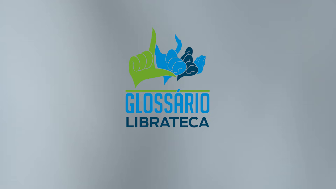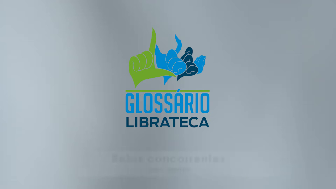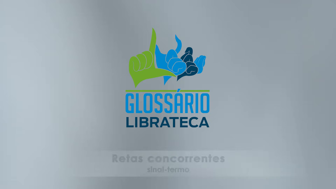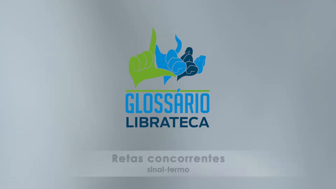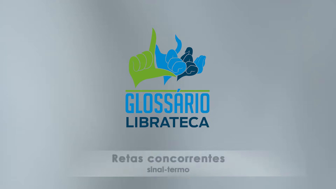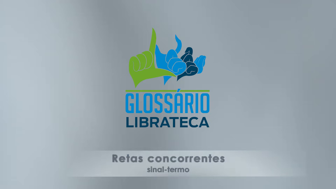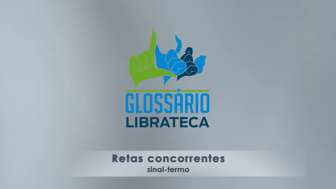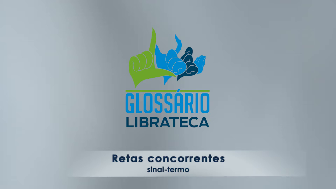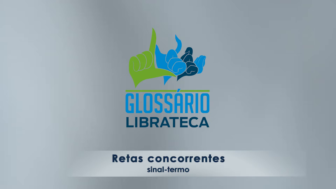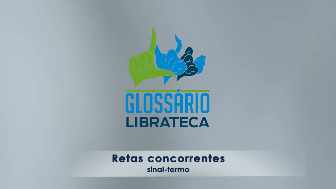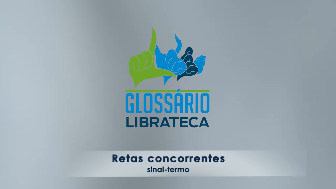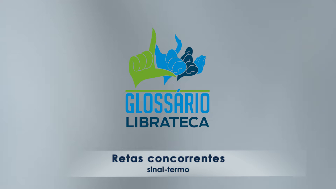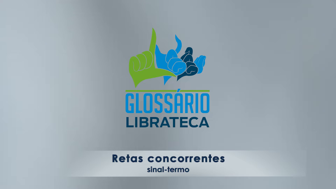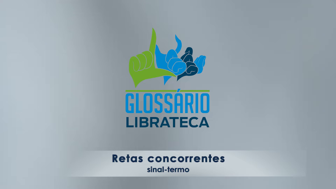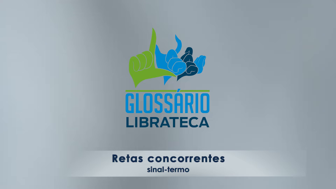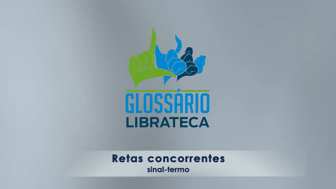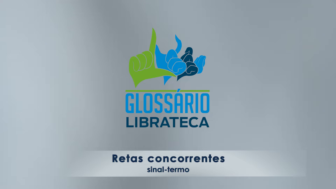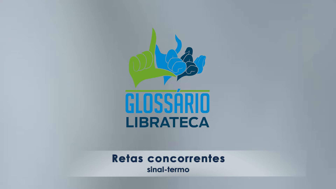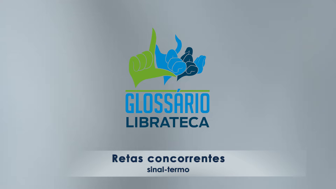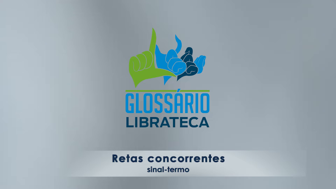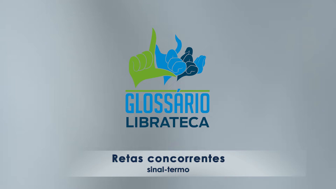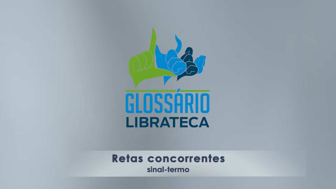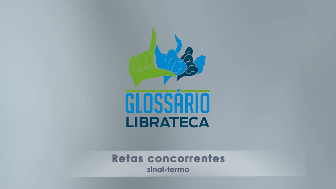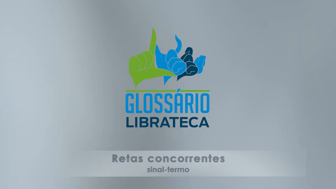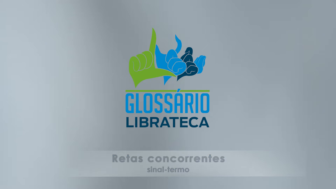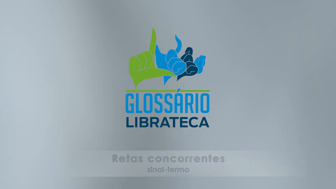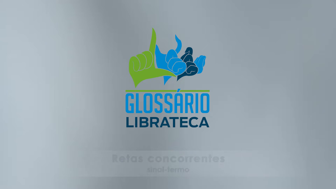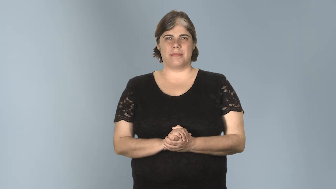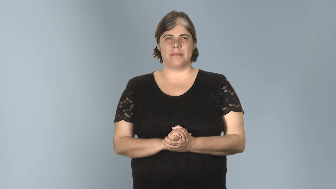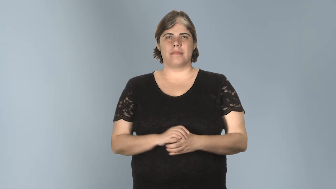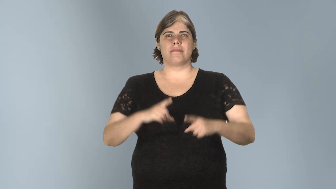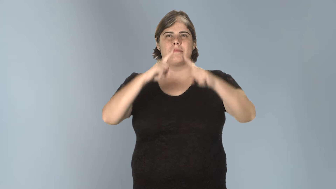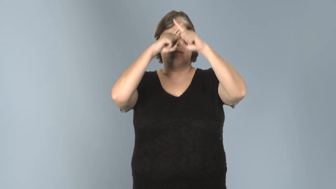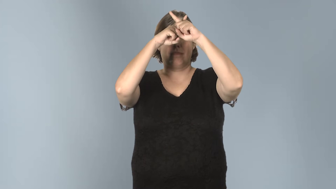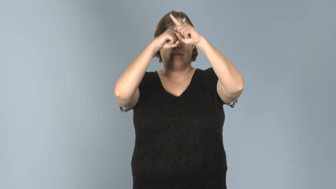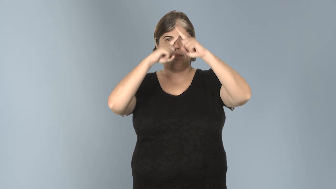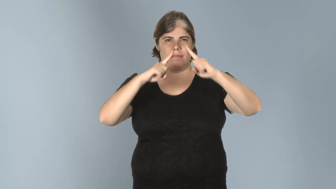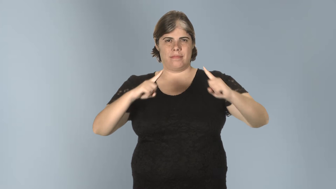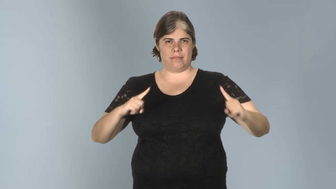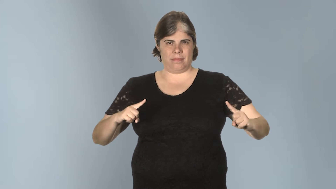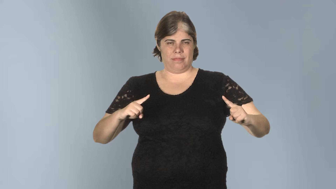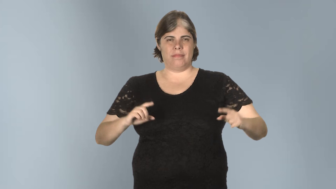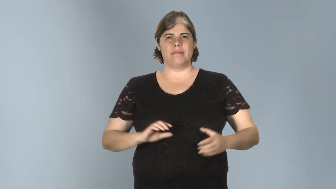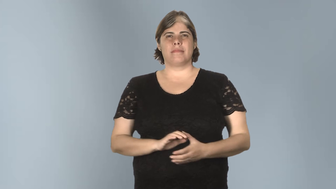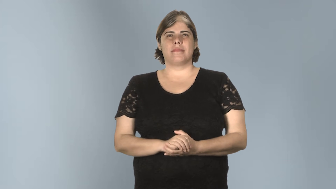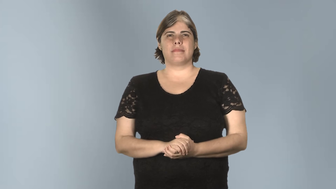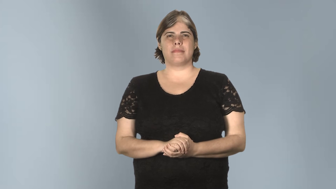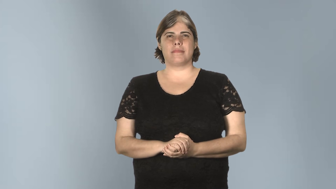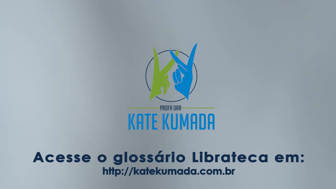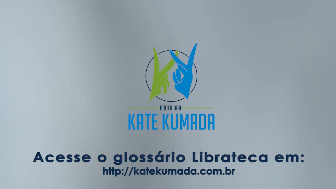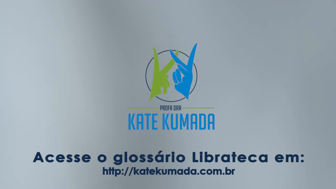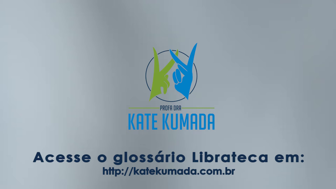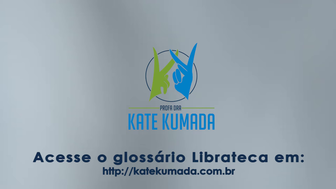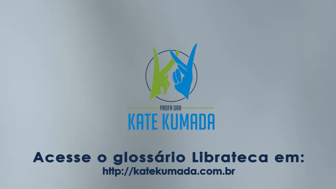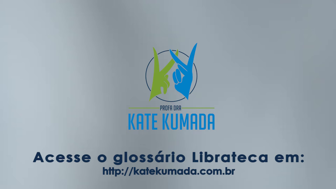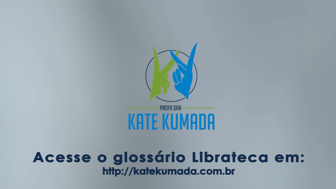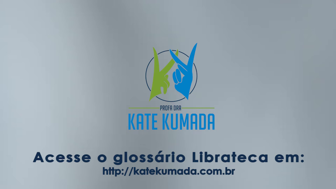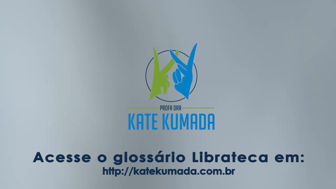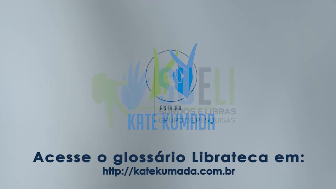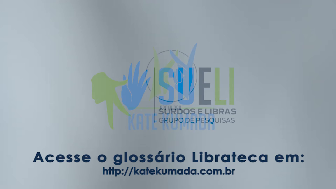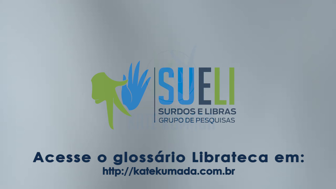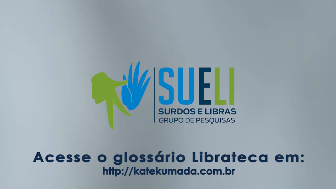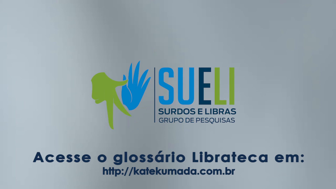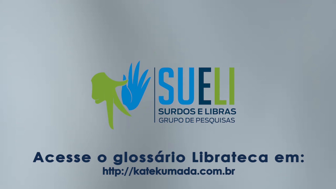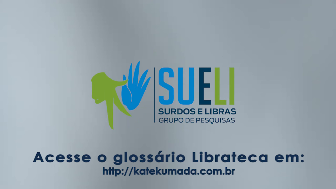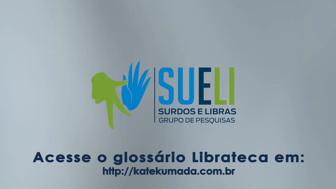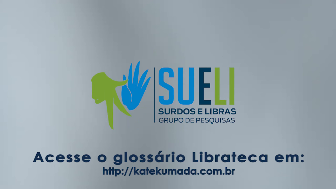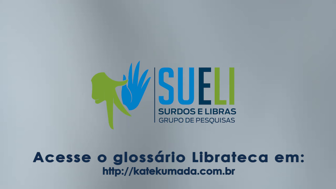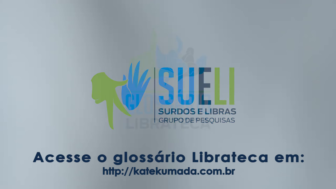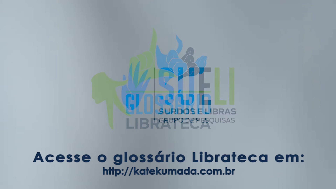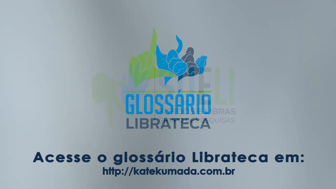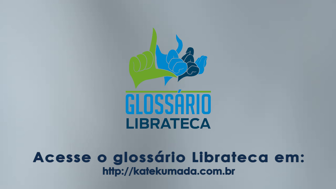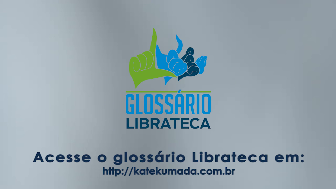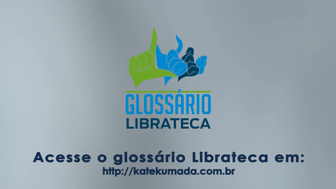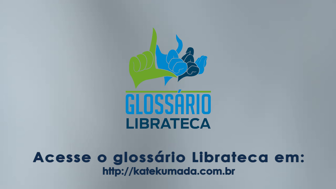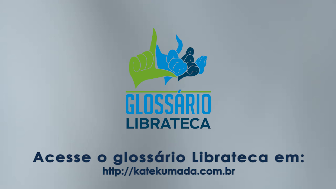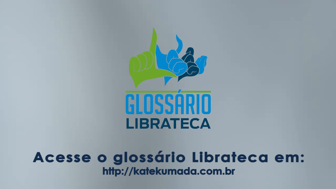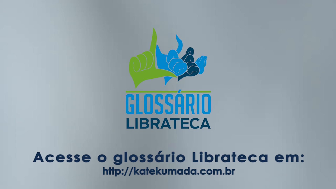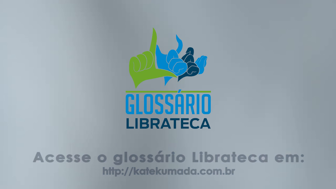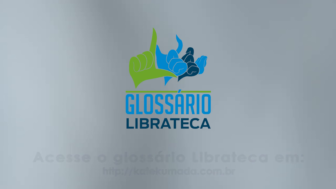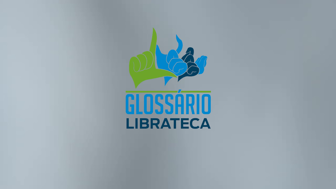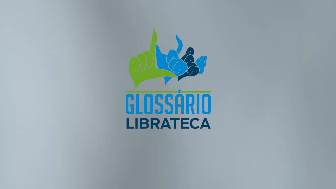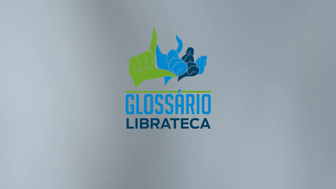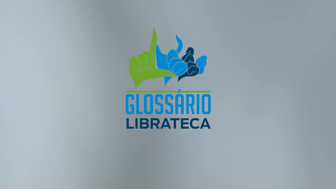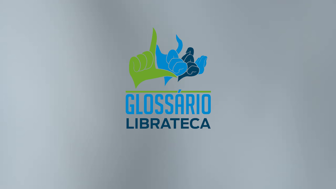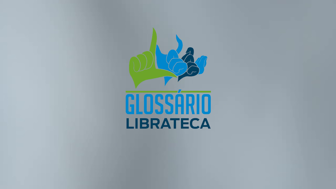Retas concorrentes